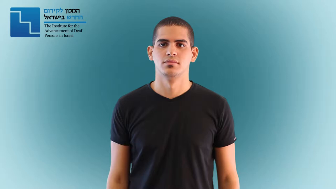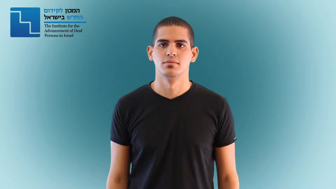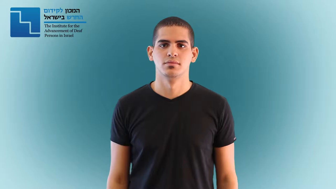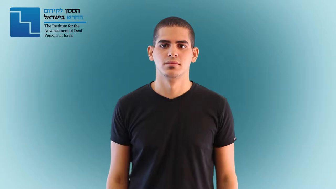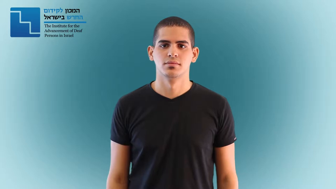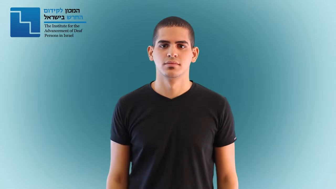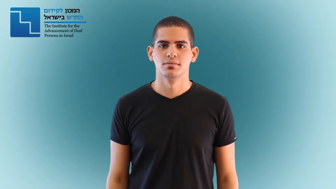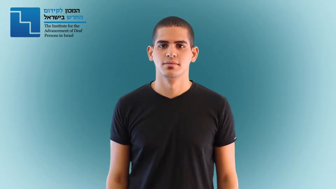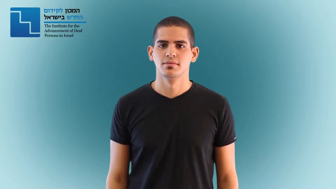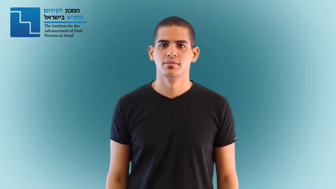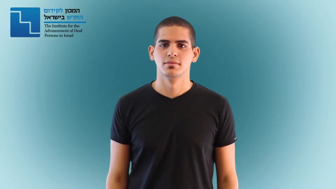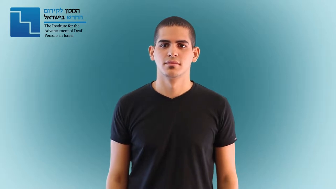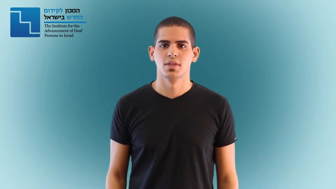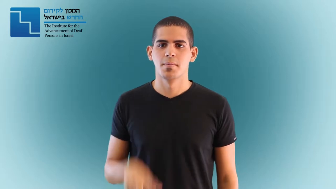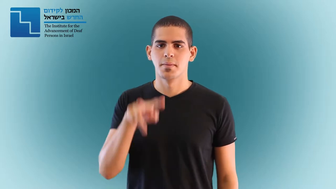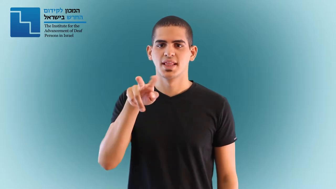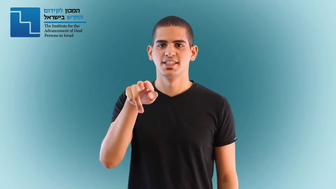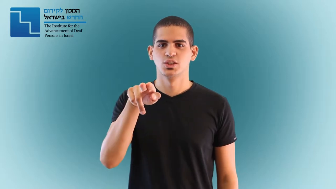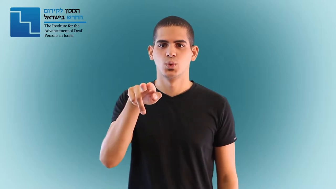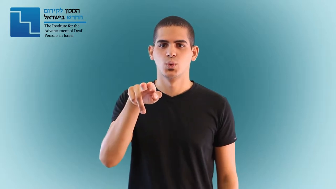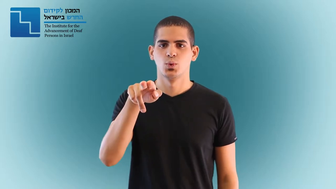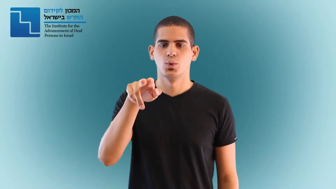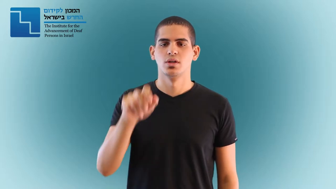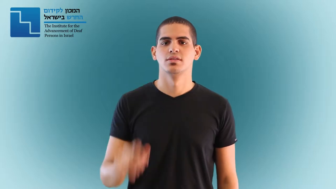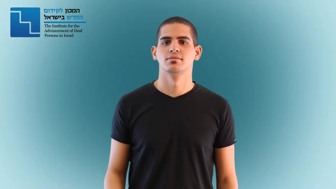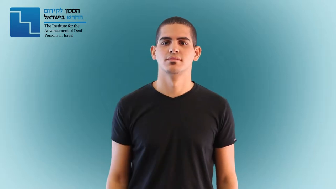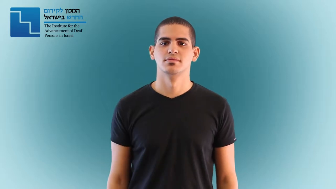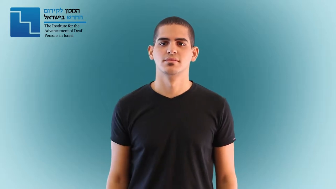בן/ בת זוג